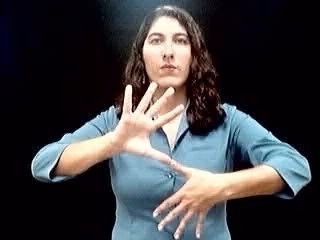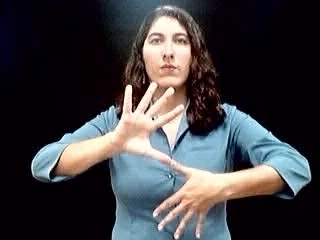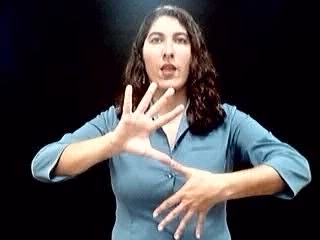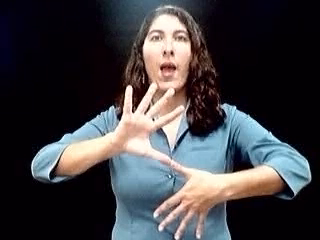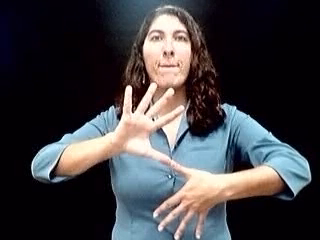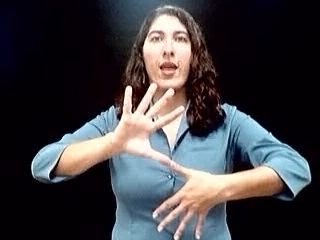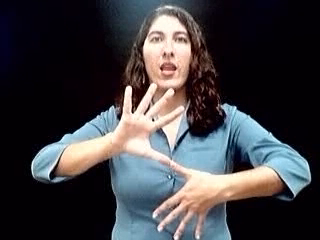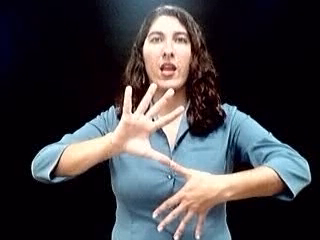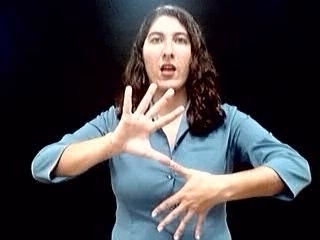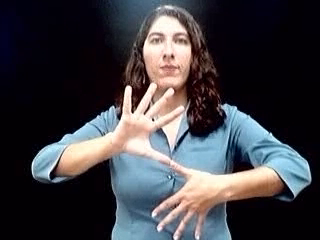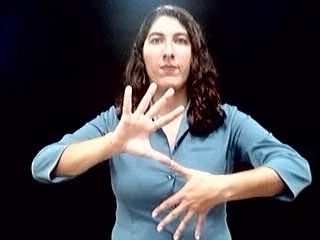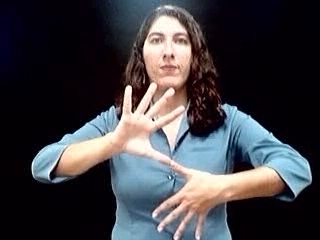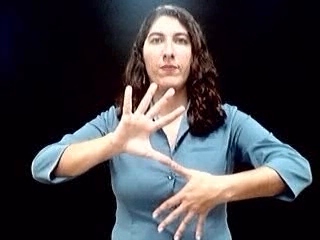America